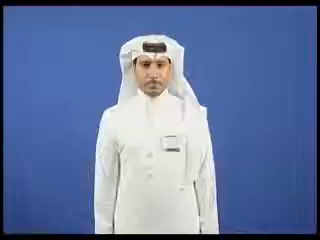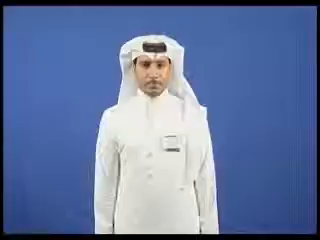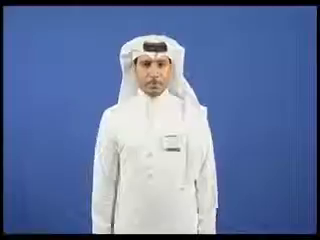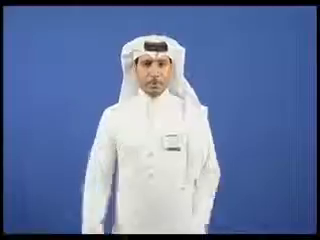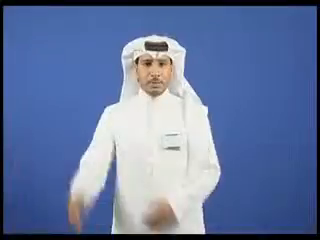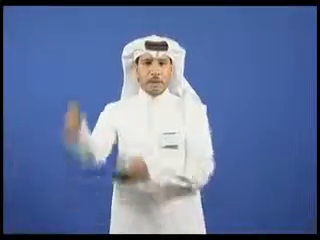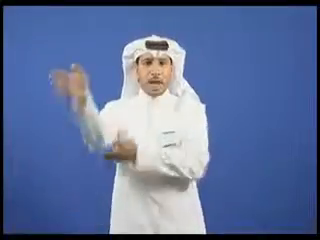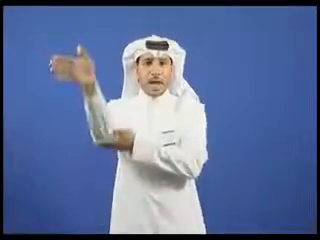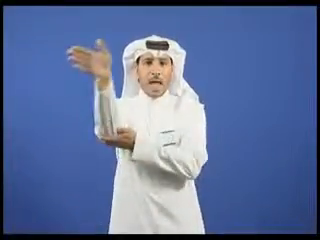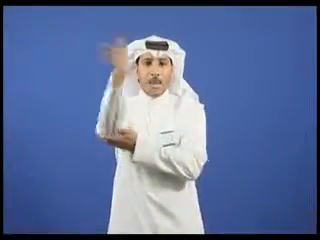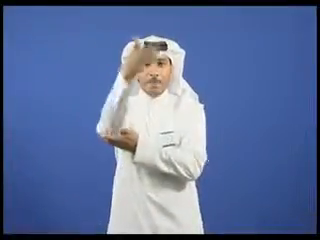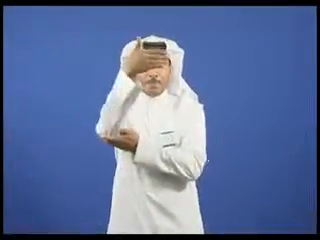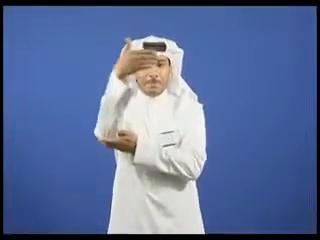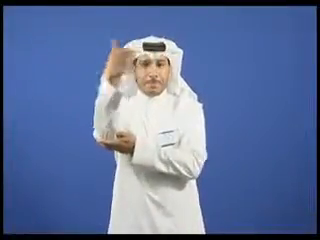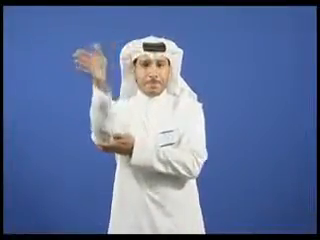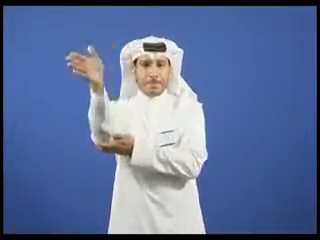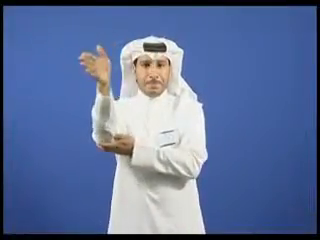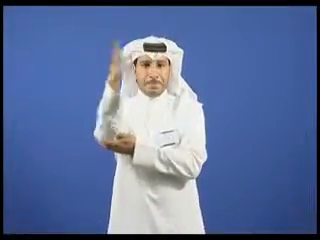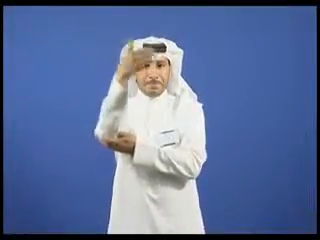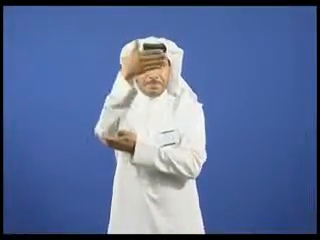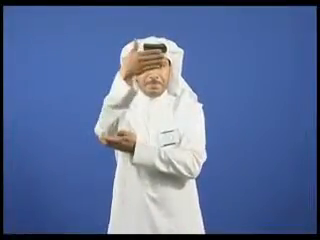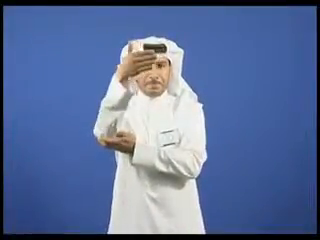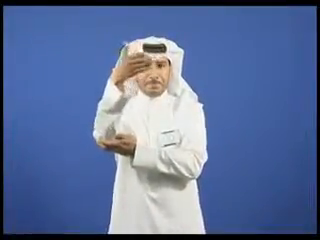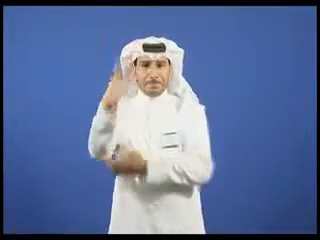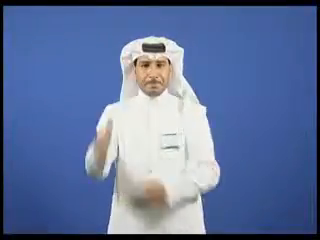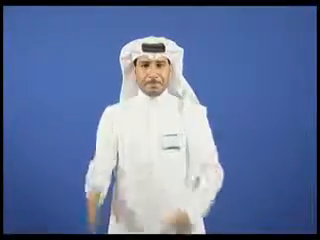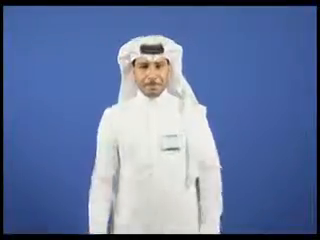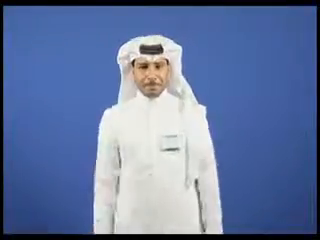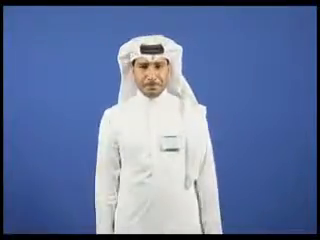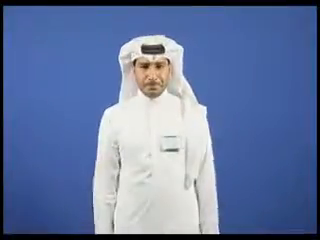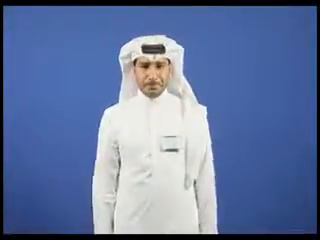علم